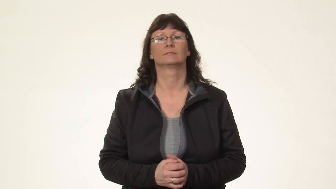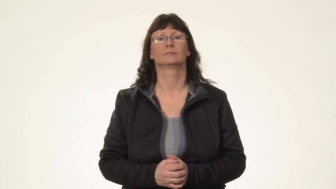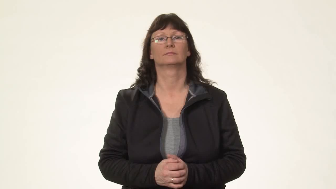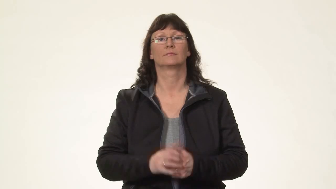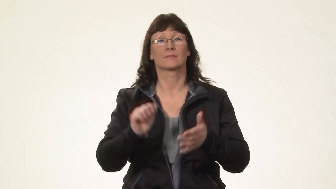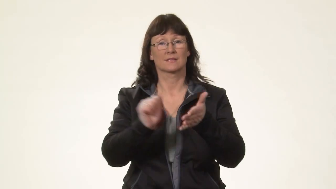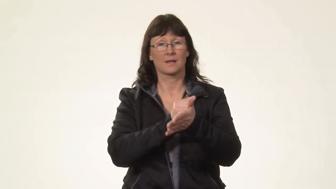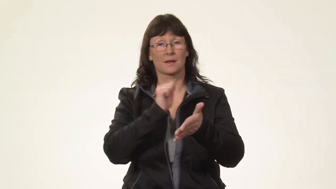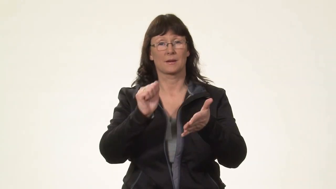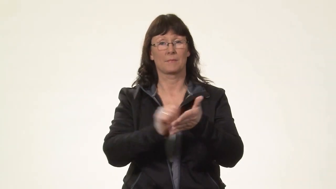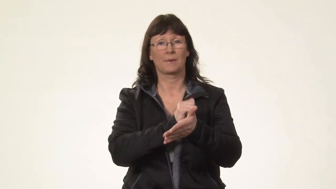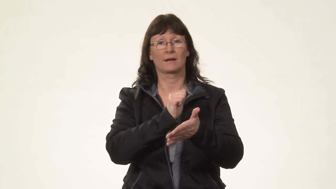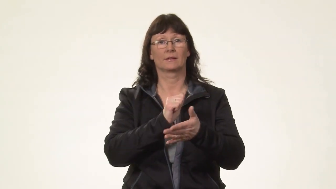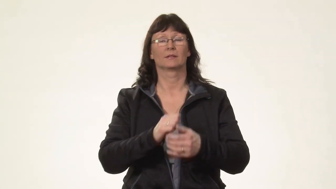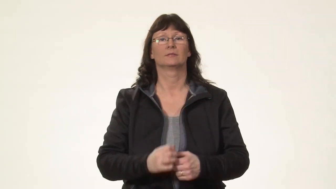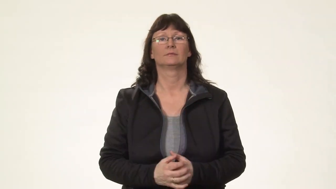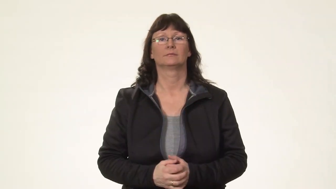Steypa